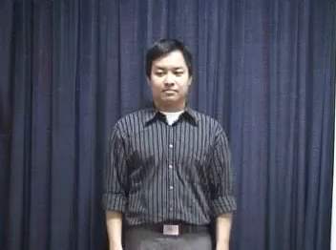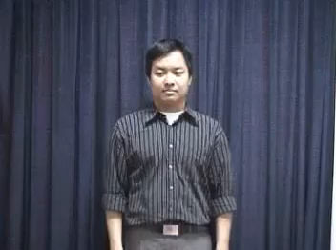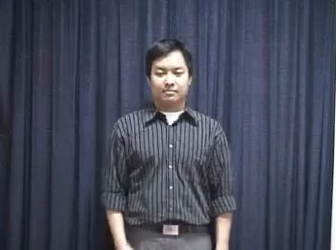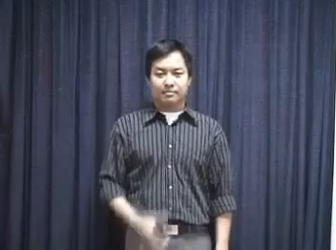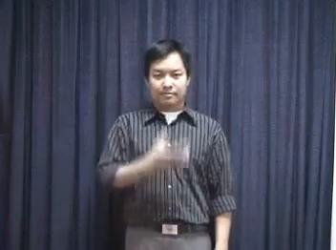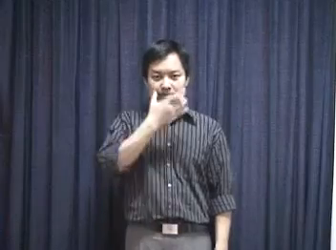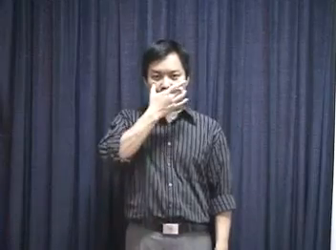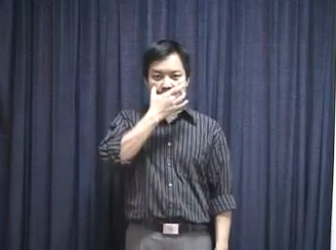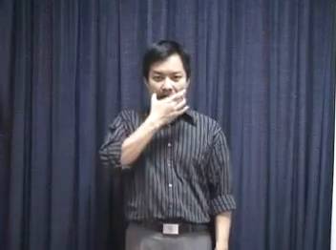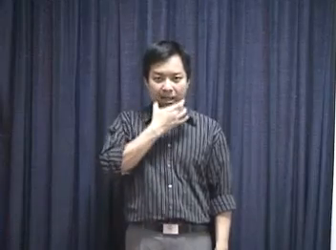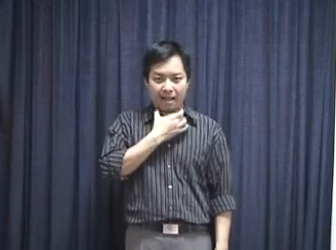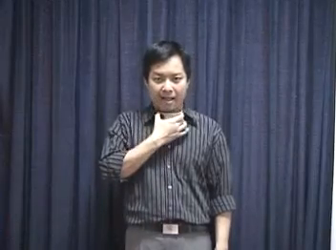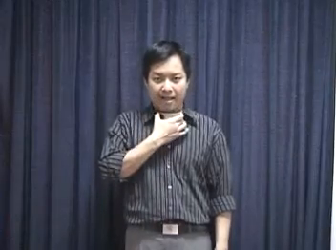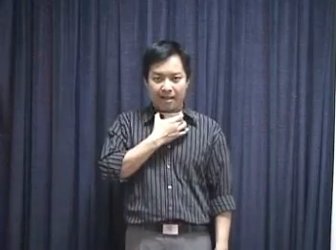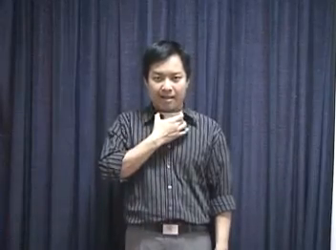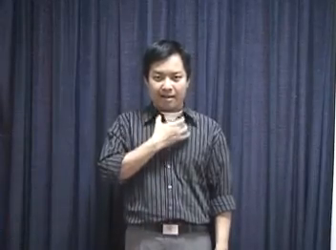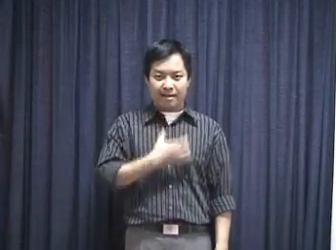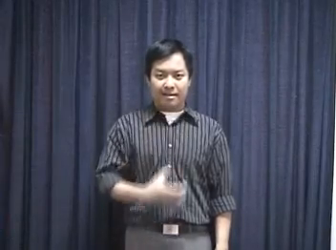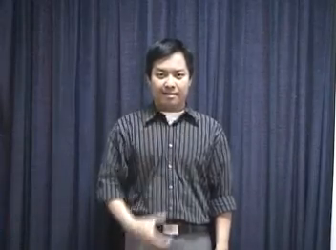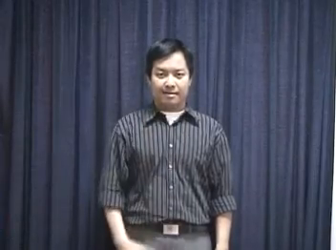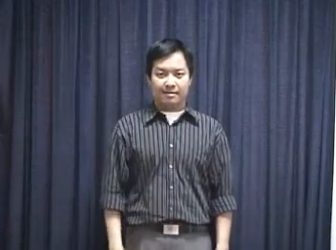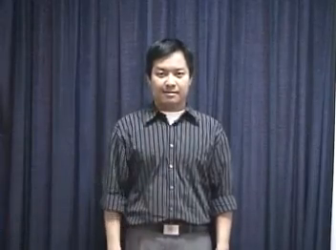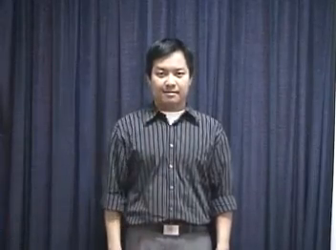Ba